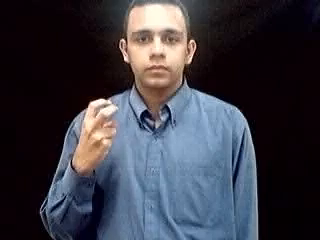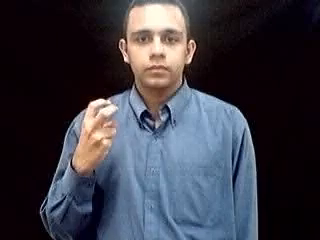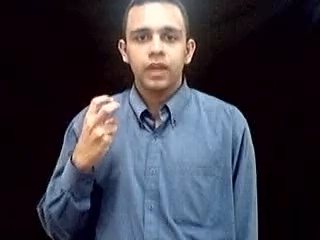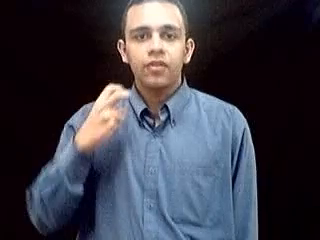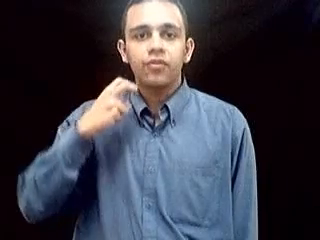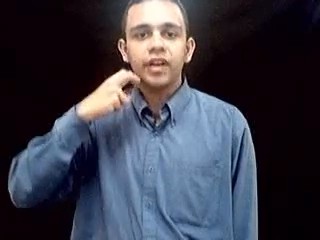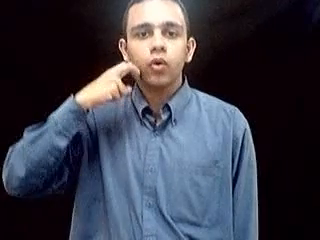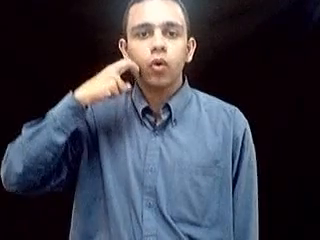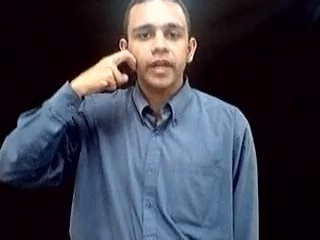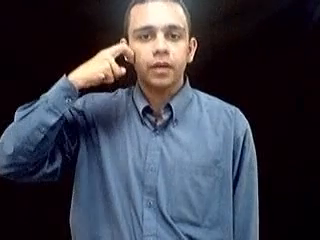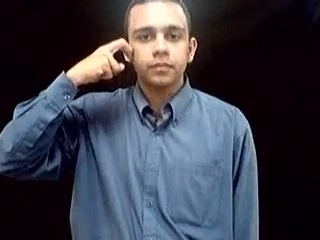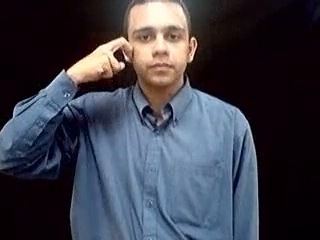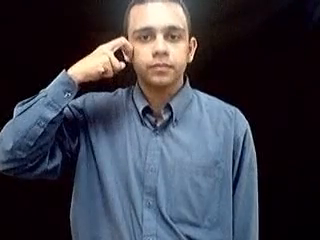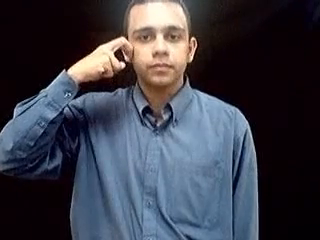vergonha